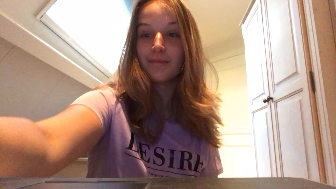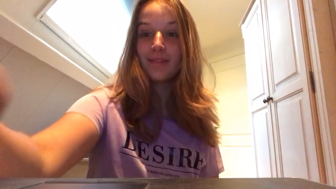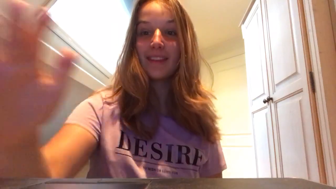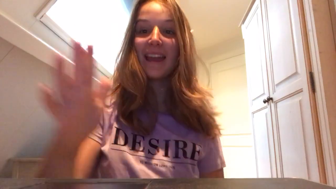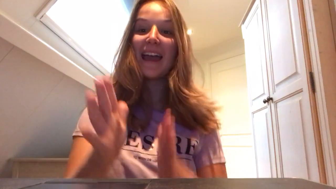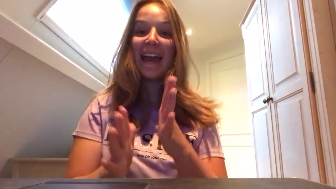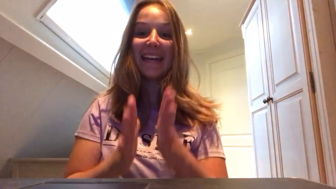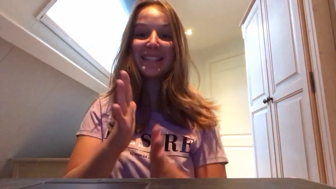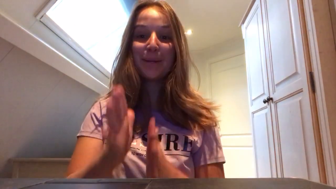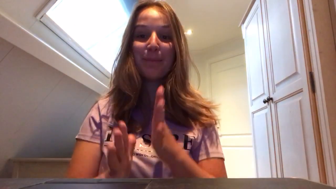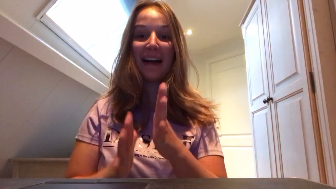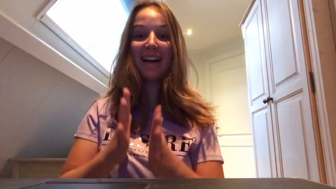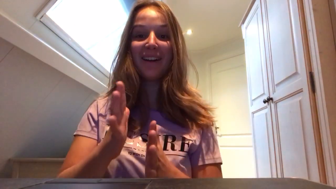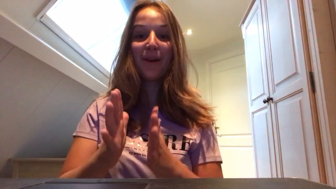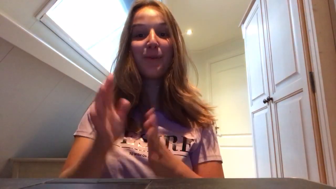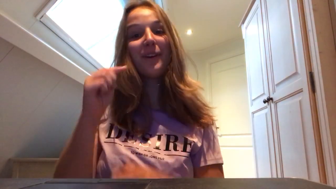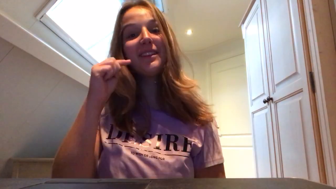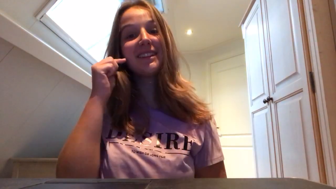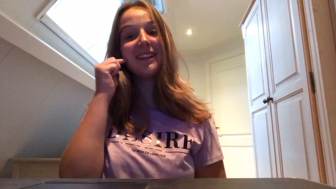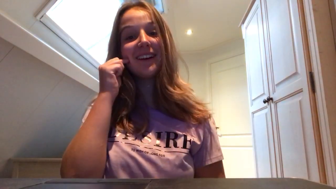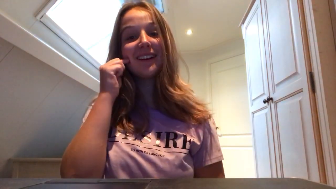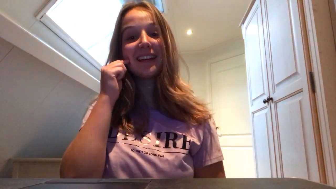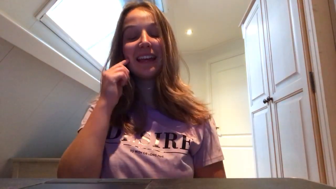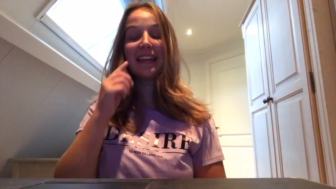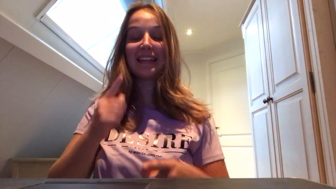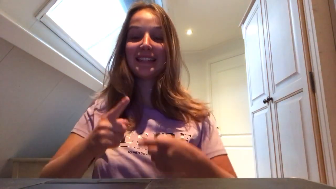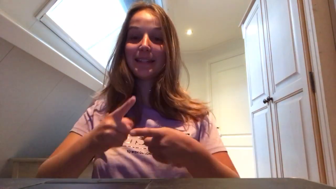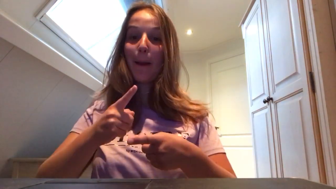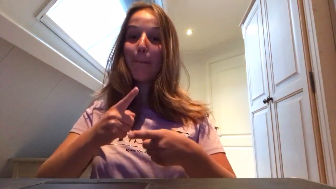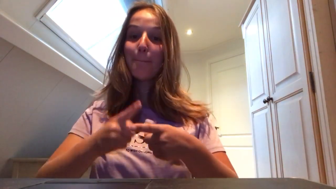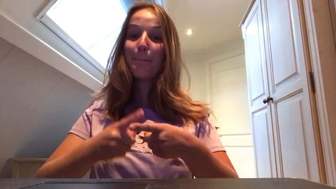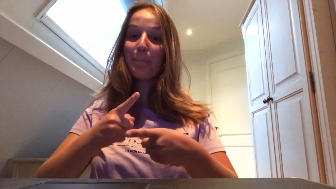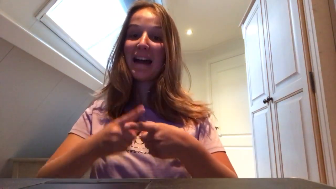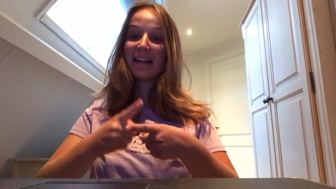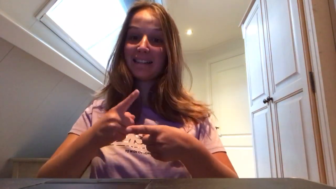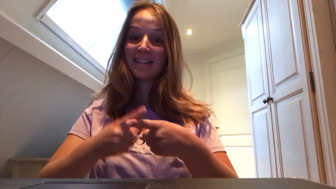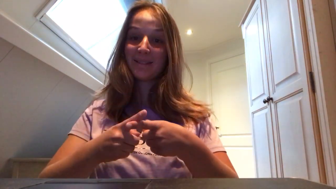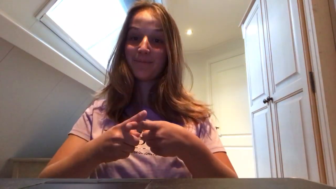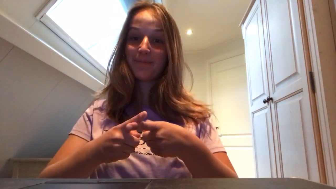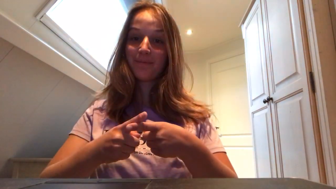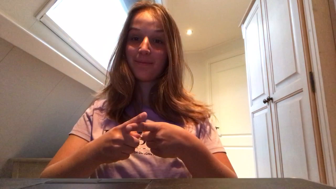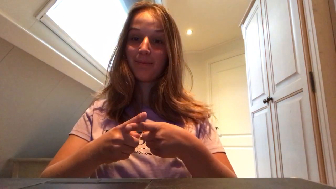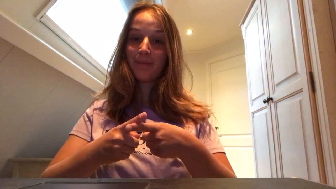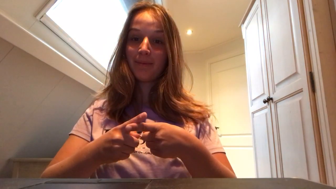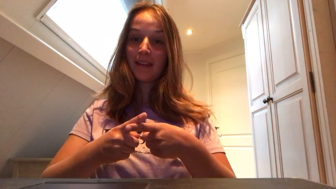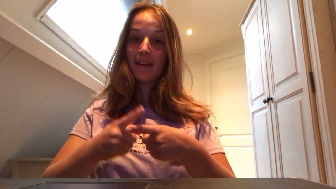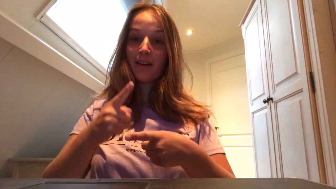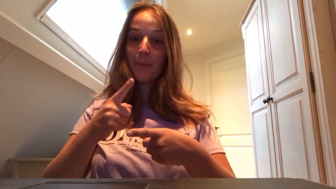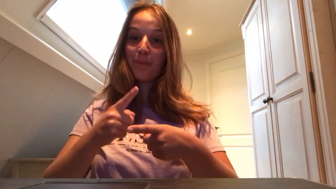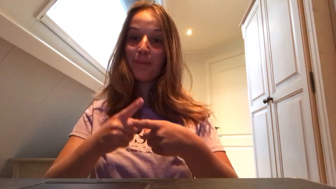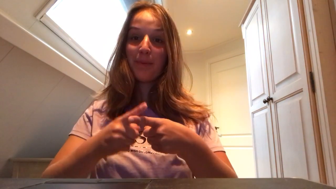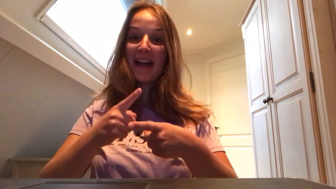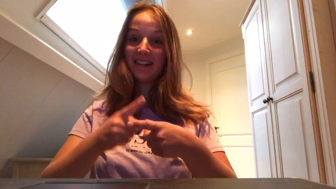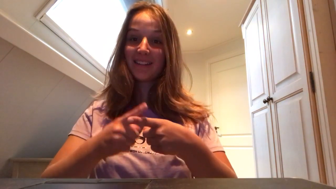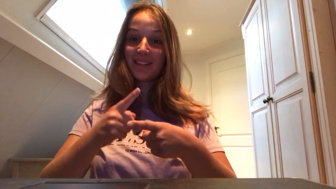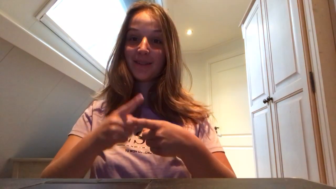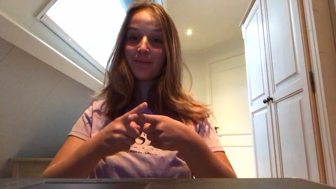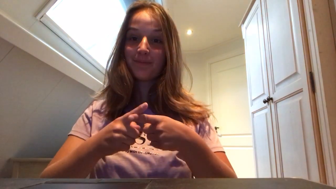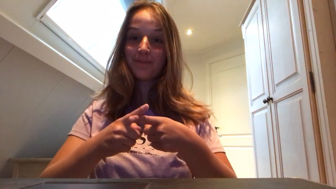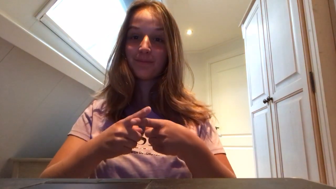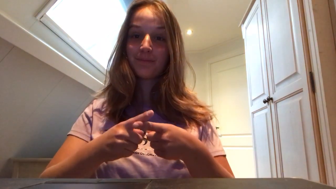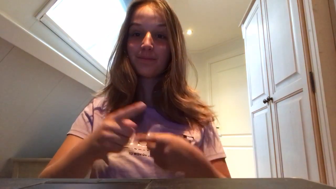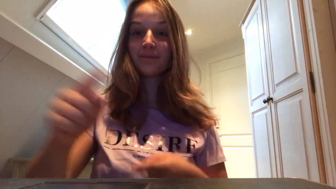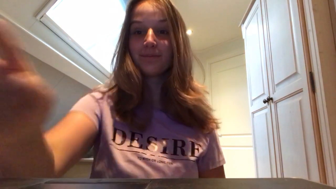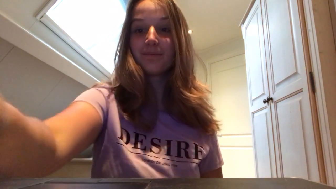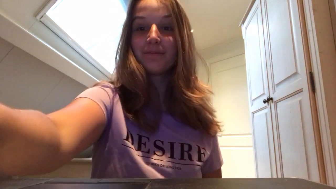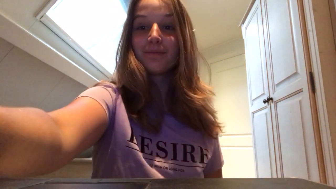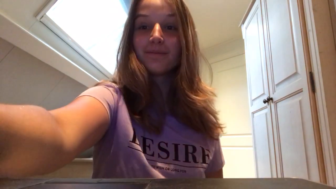paard